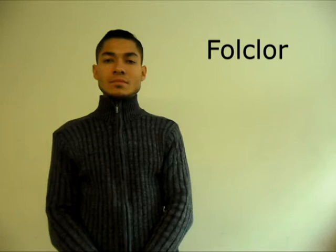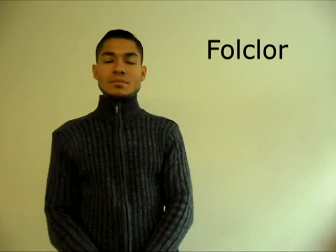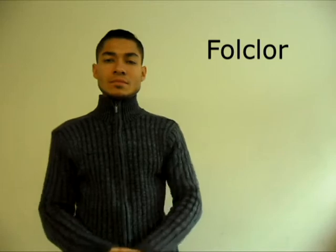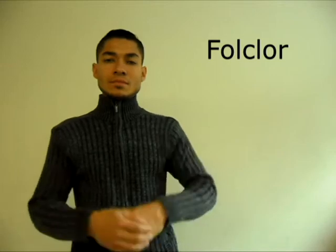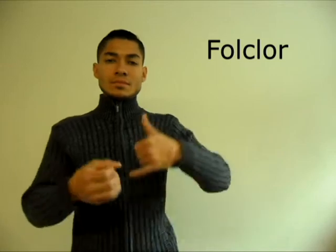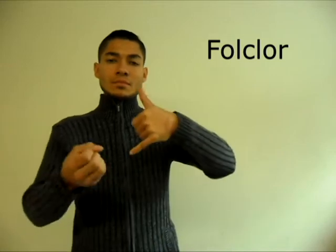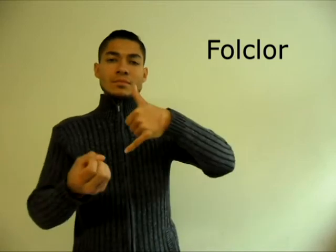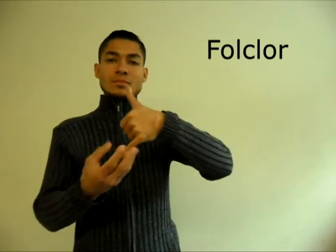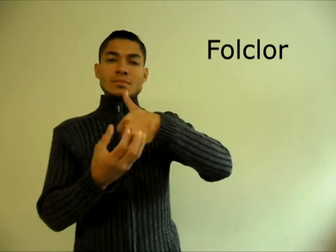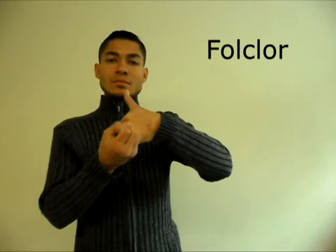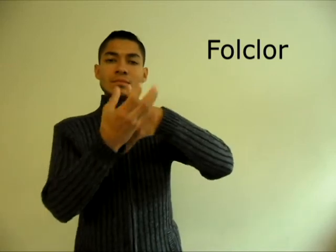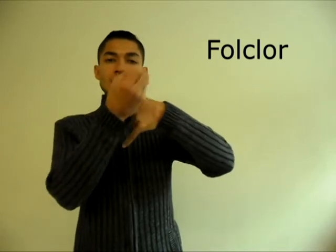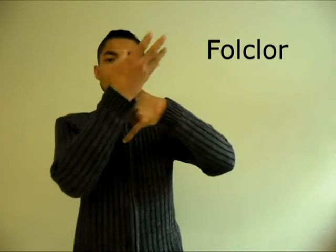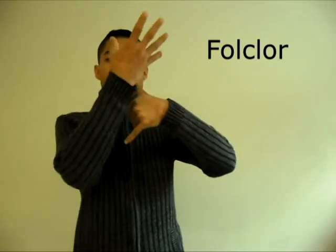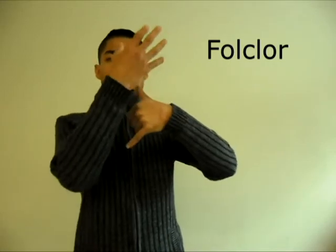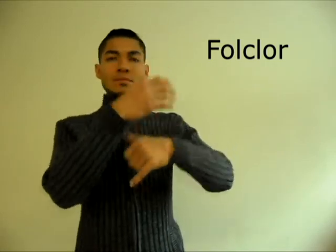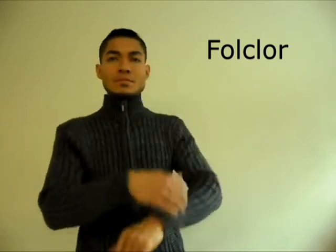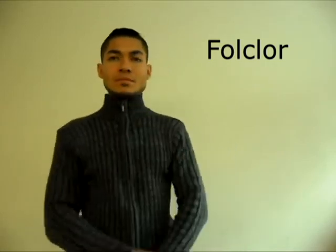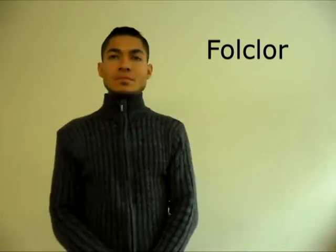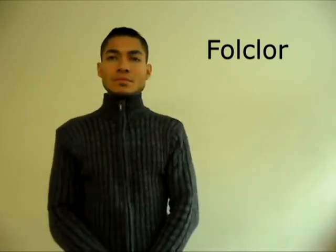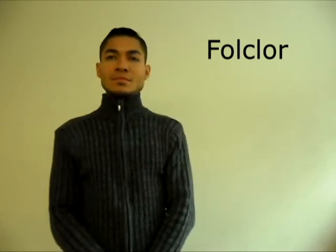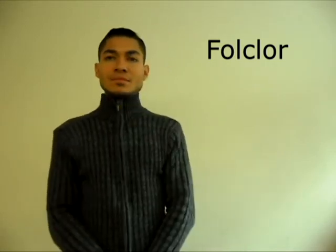Folclor